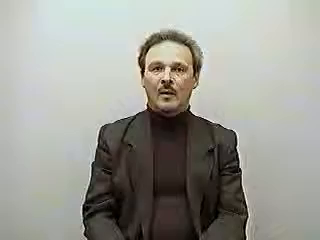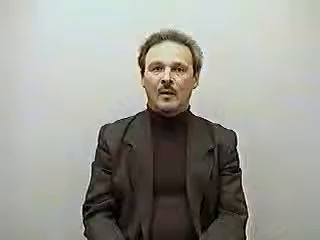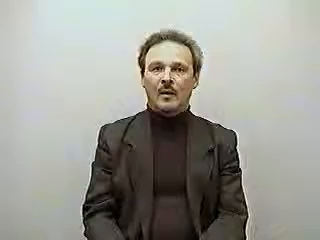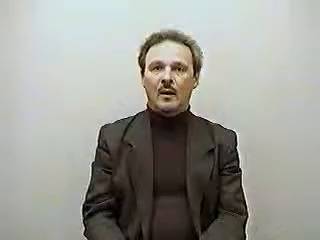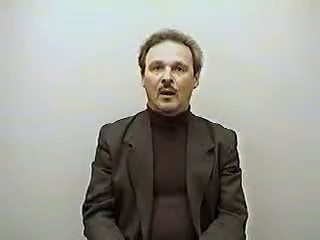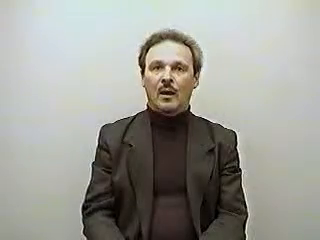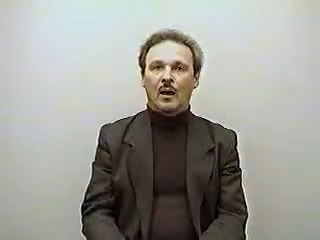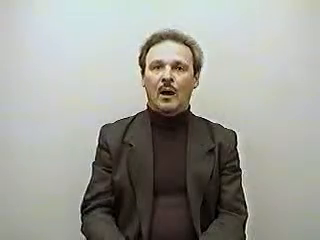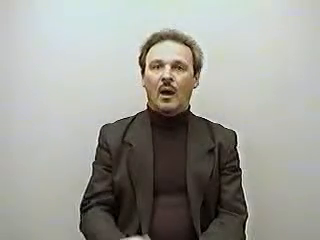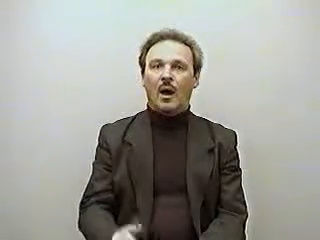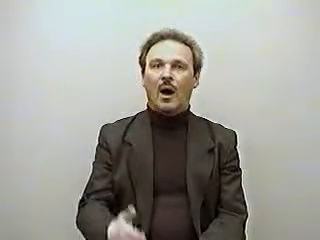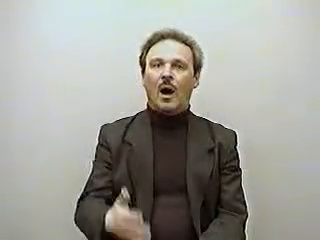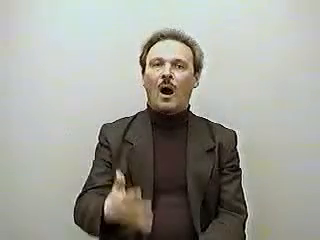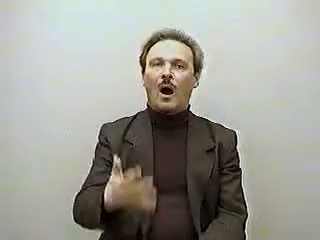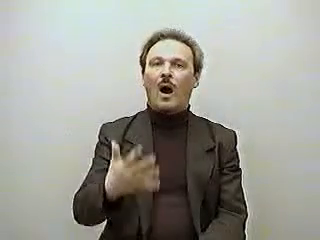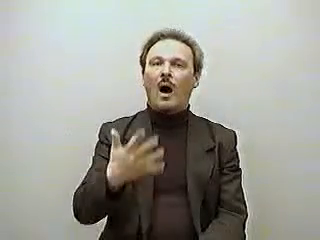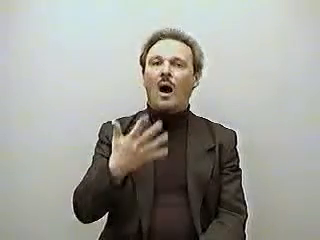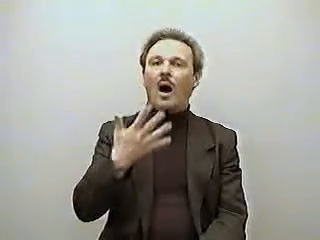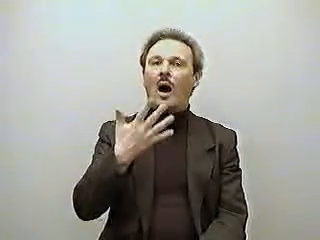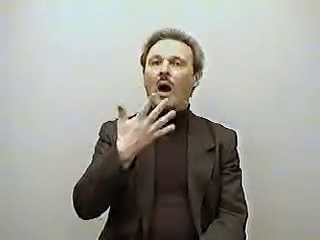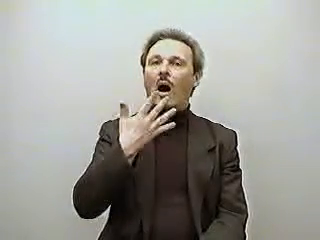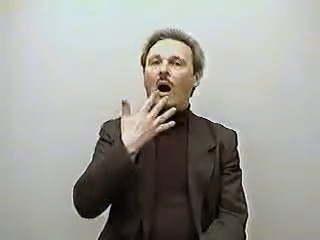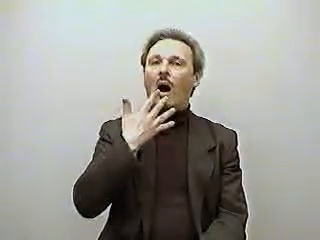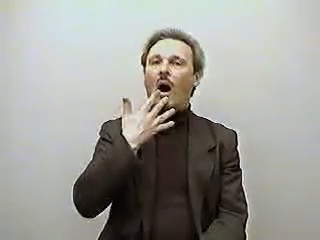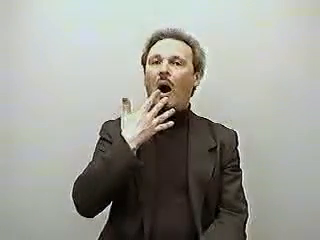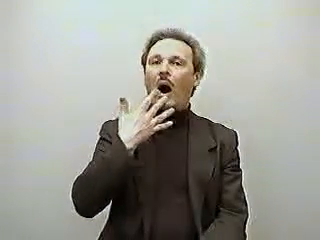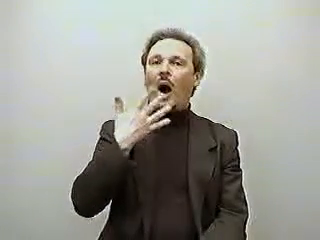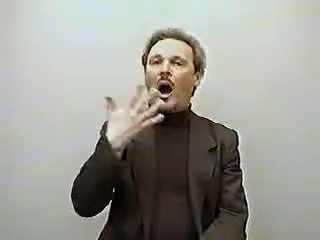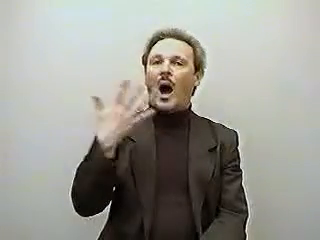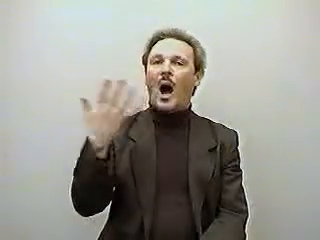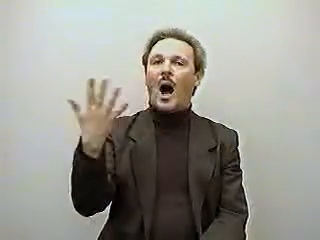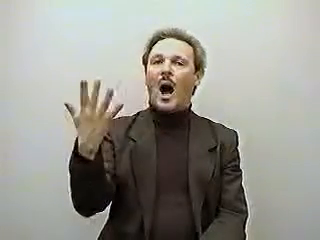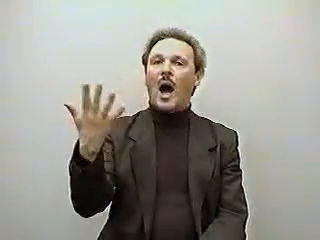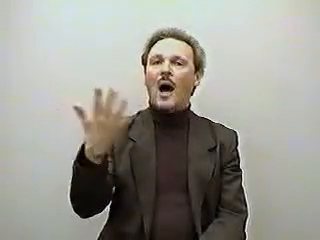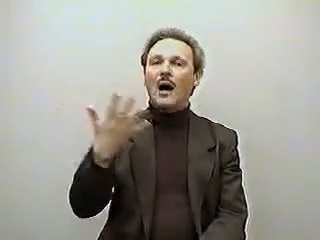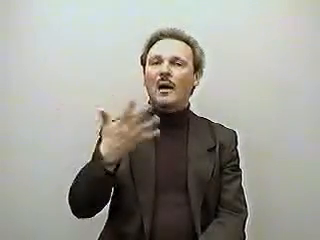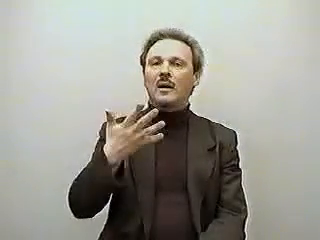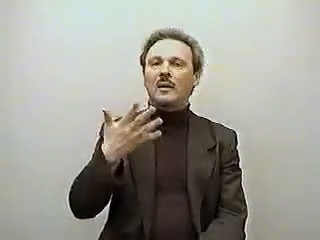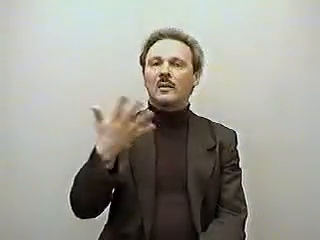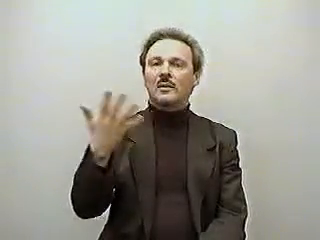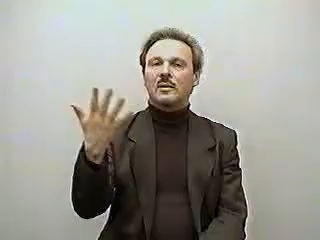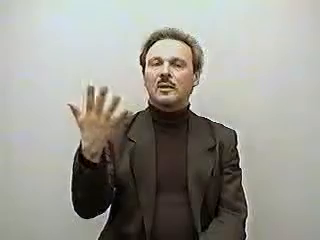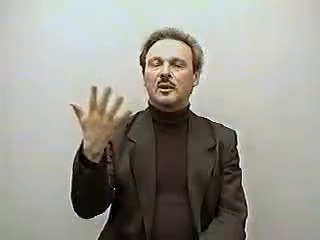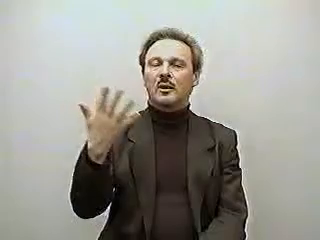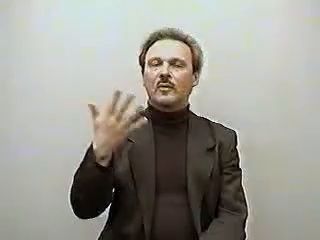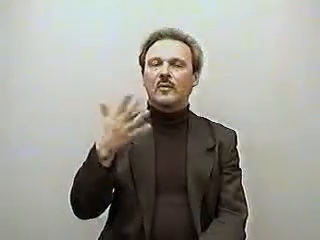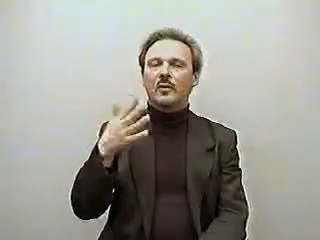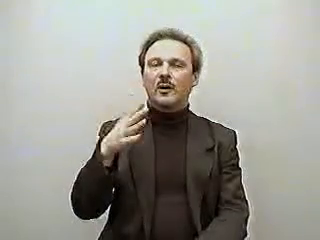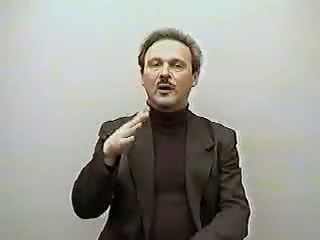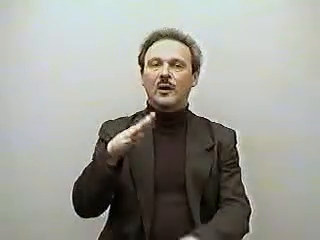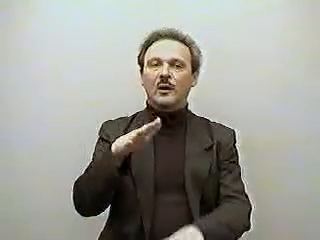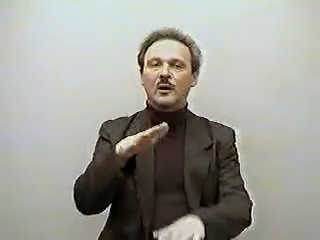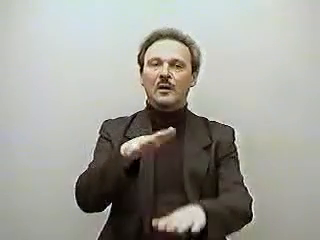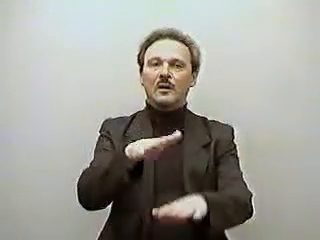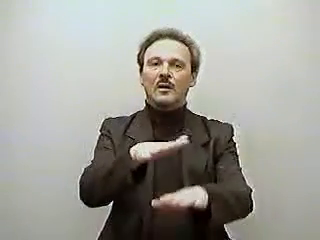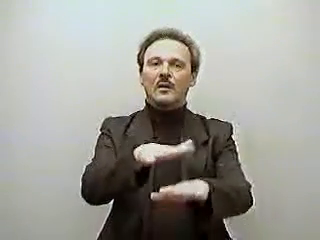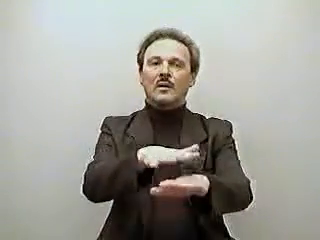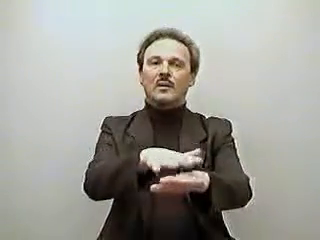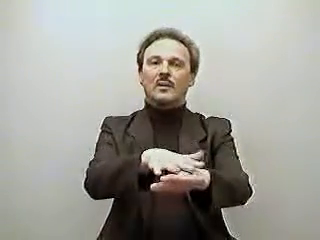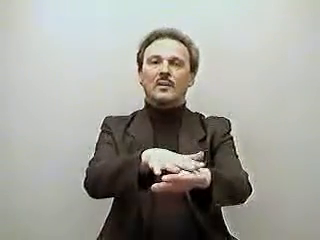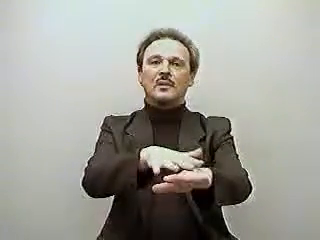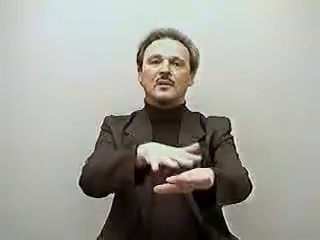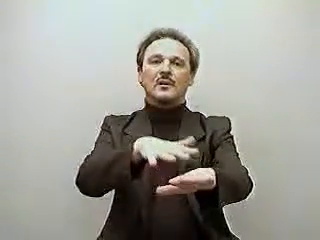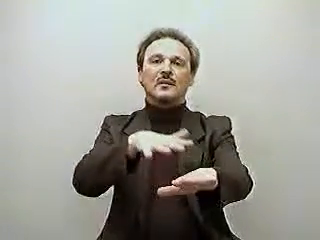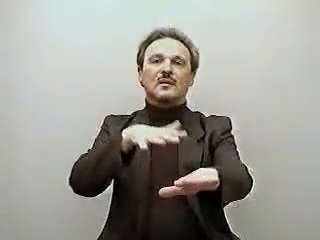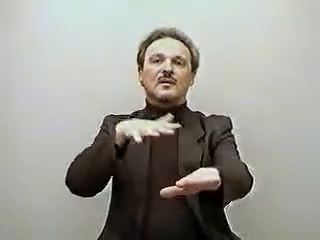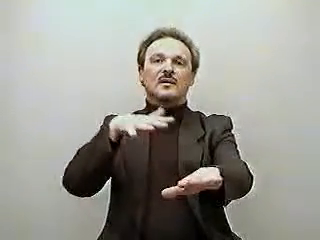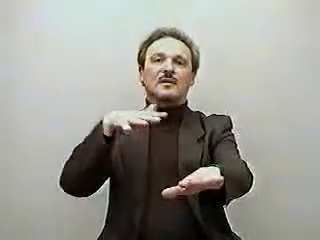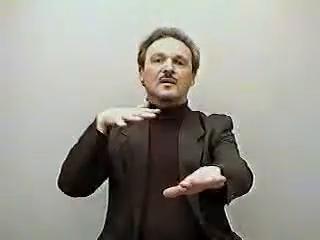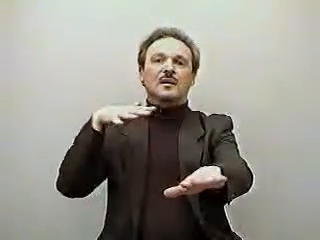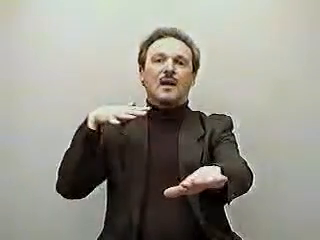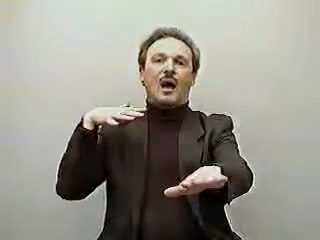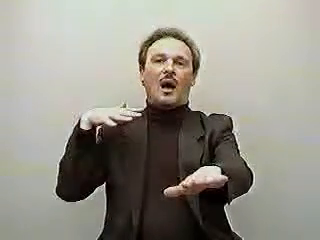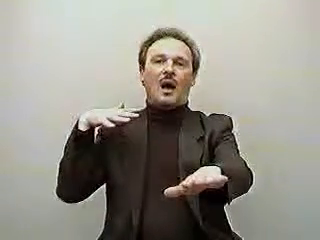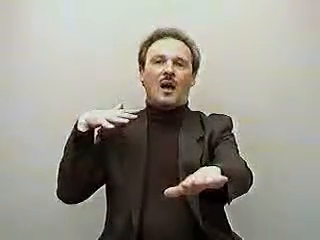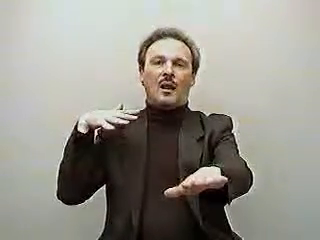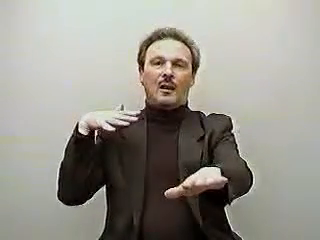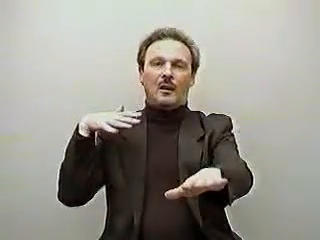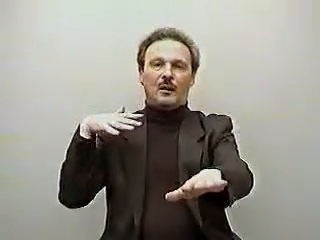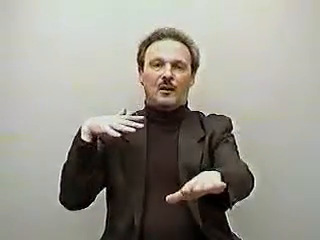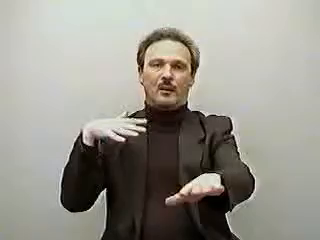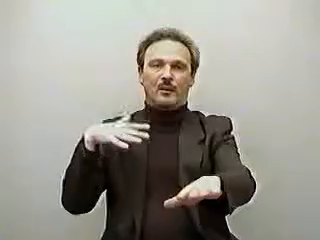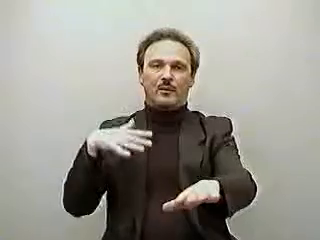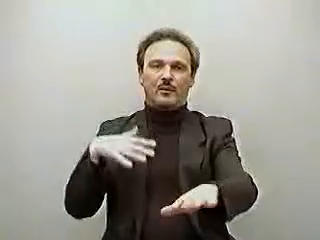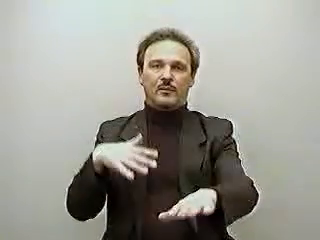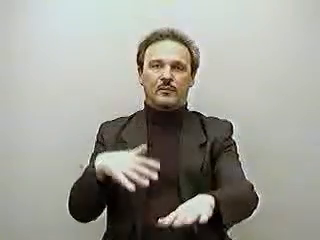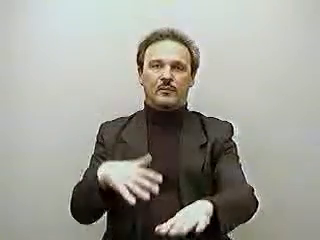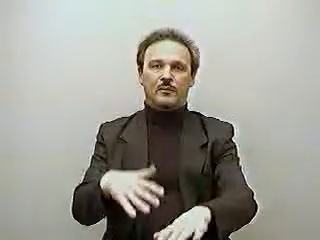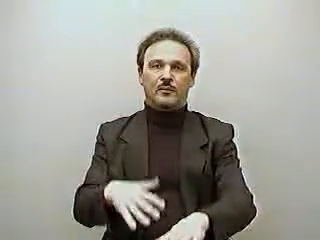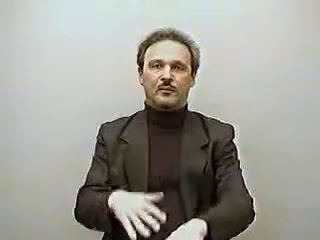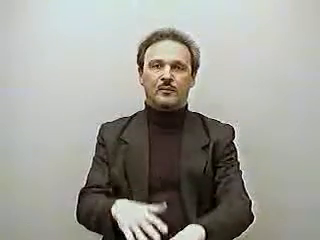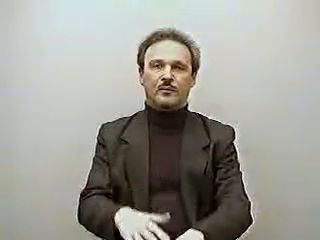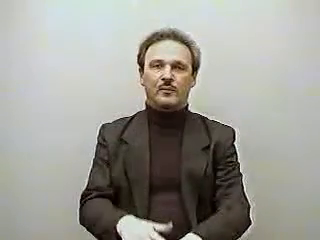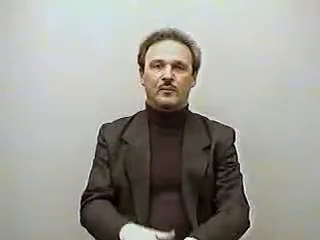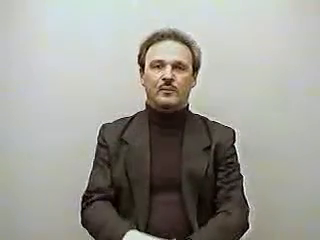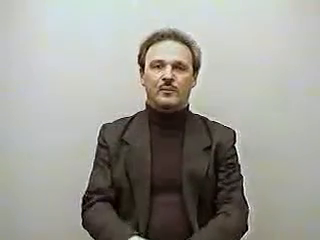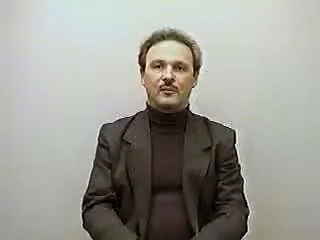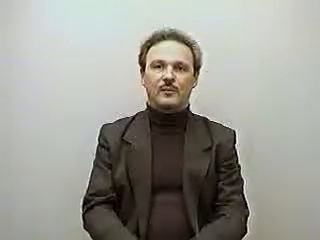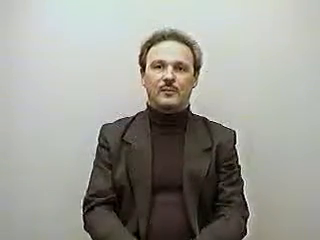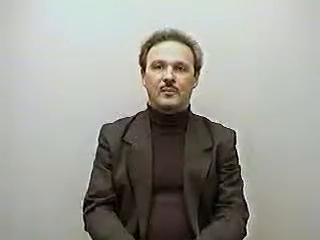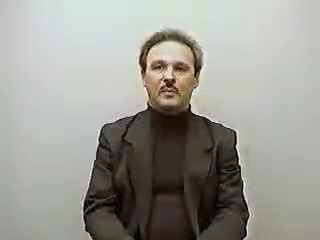актовый зал